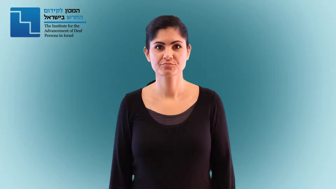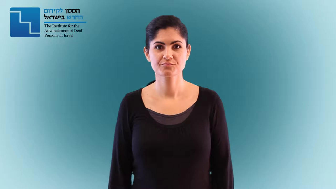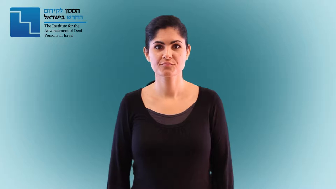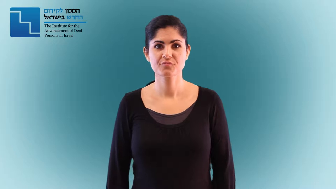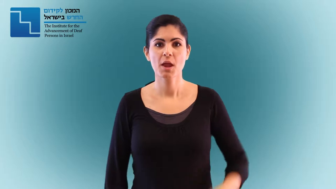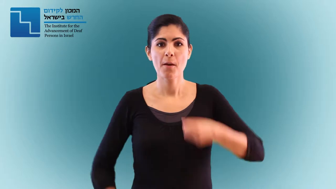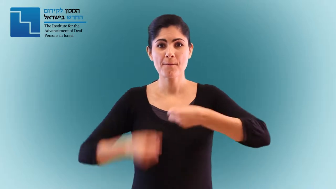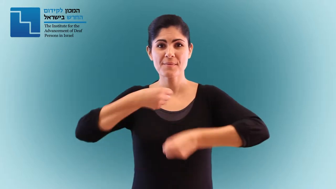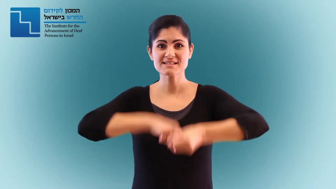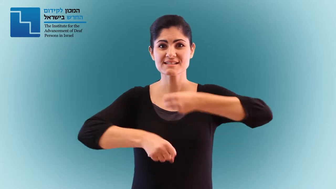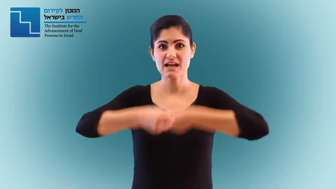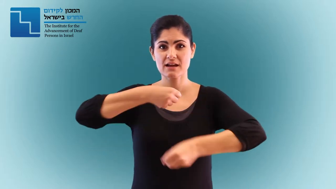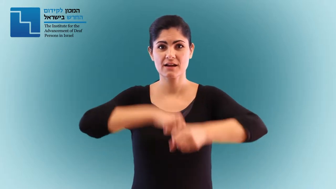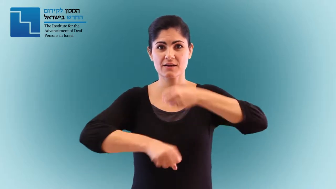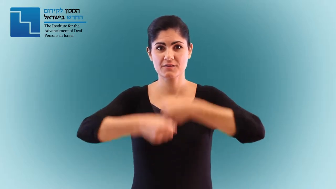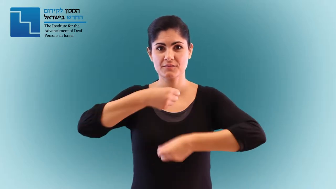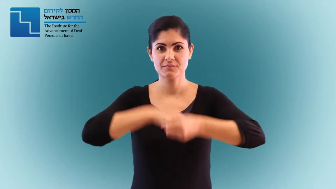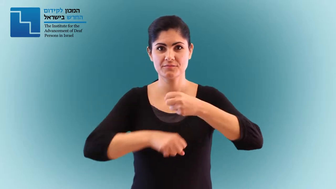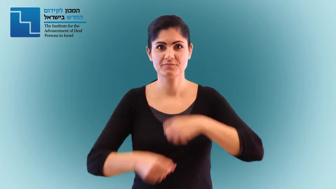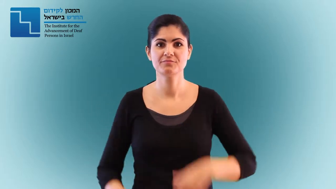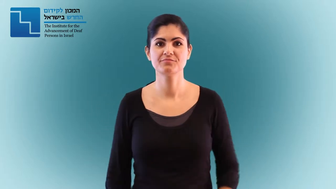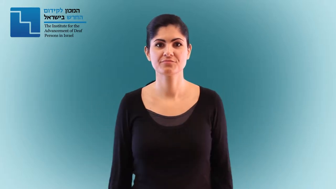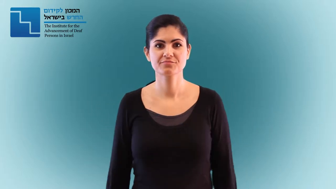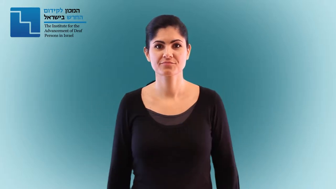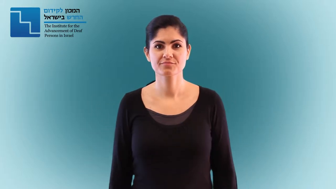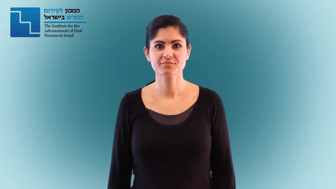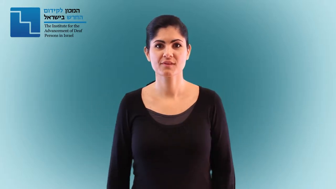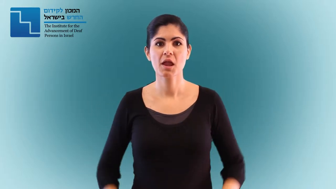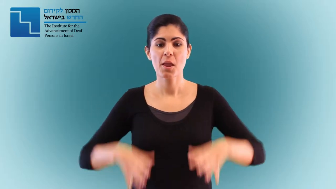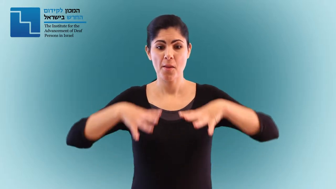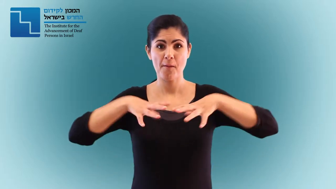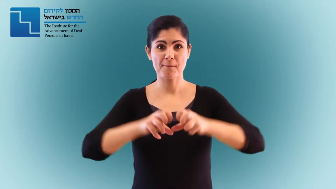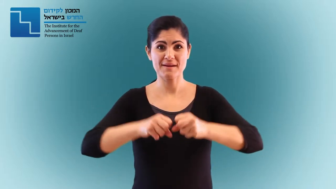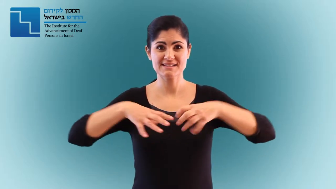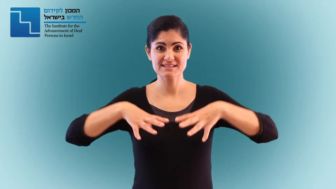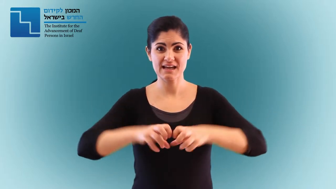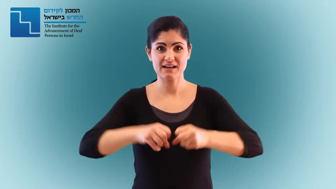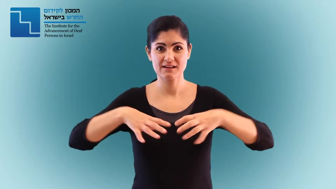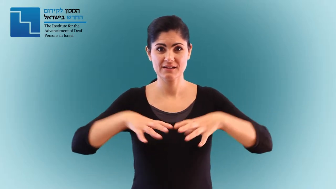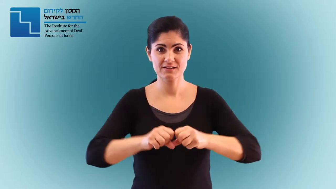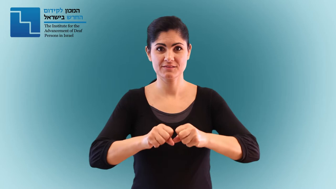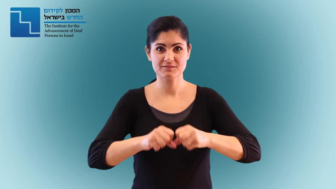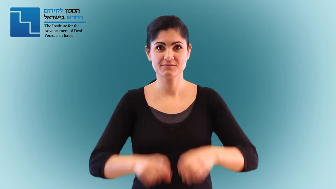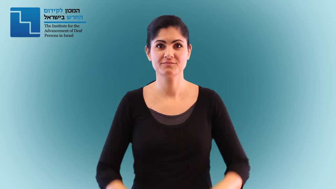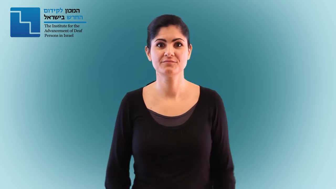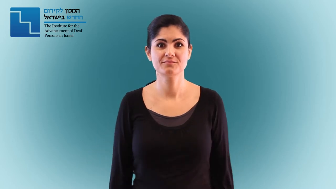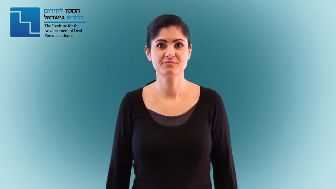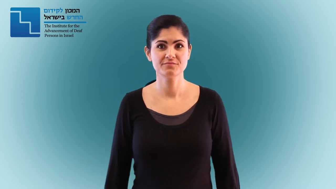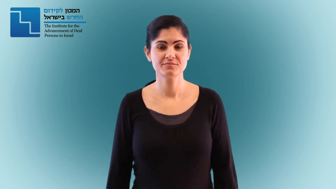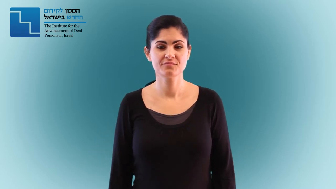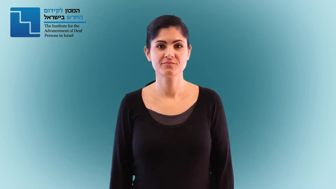בצק